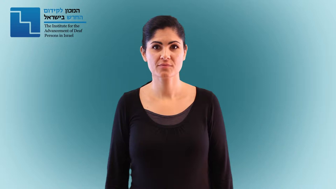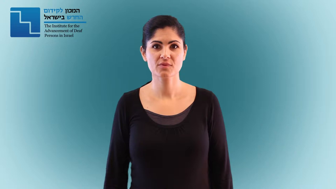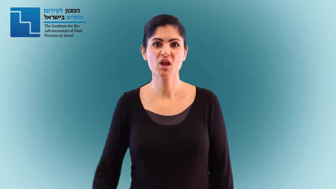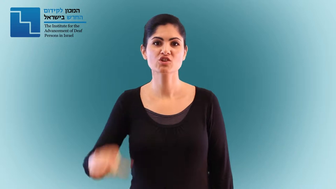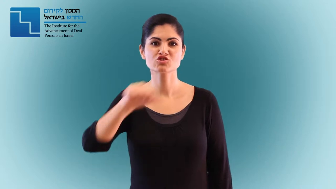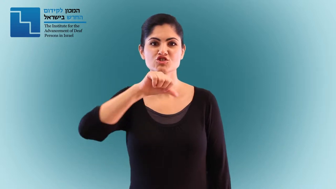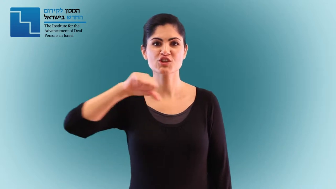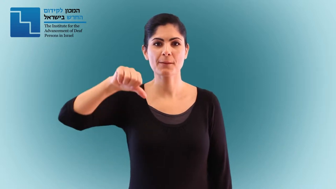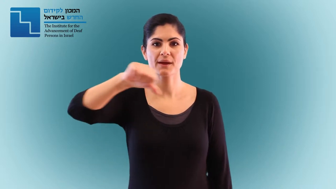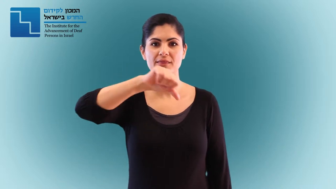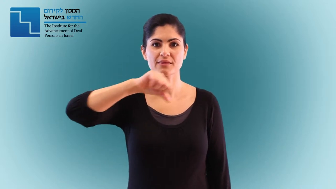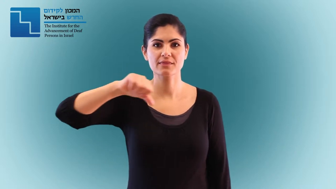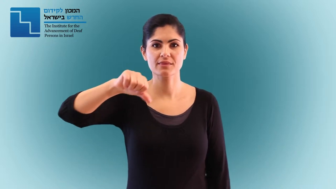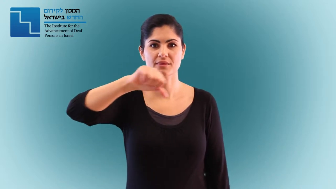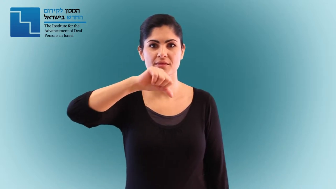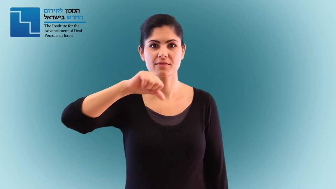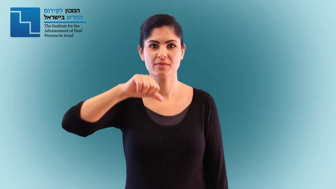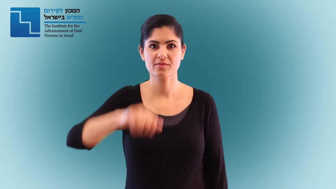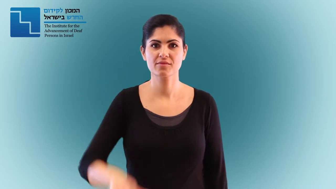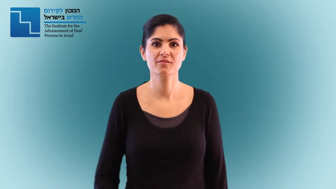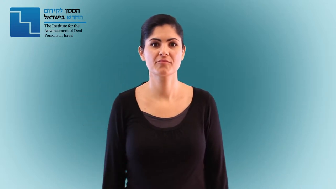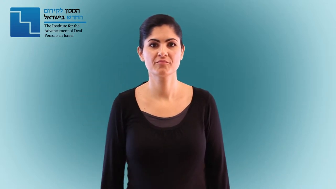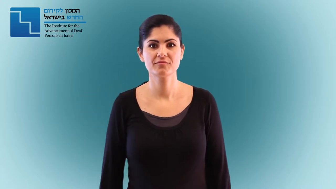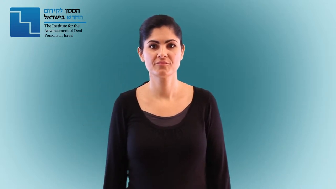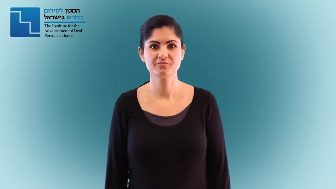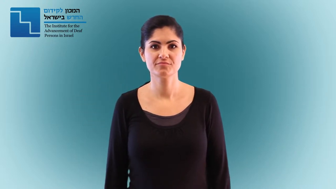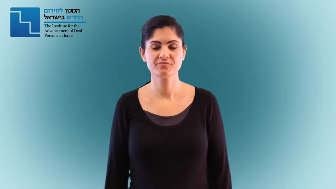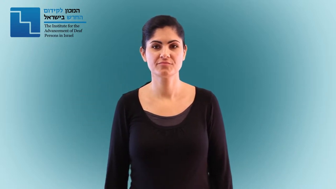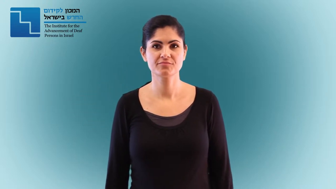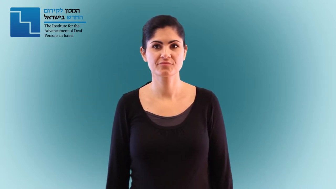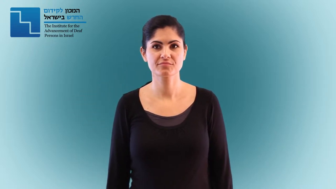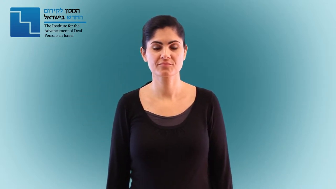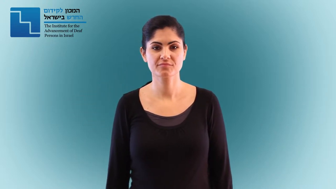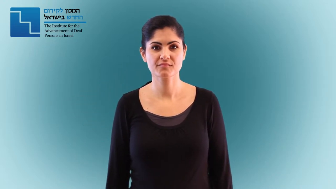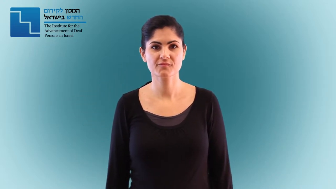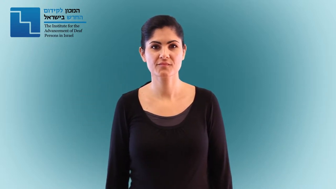שמן